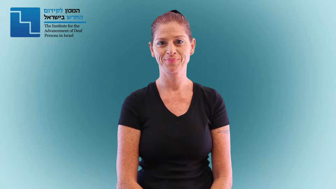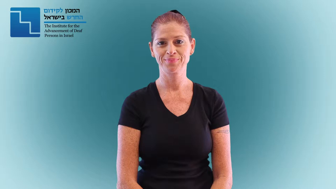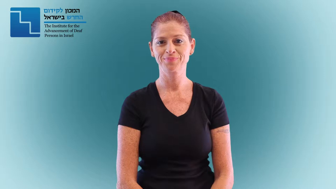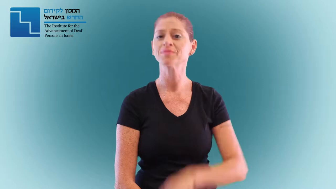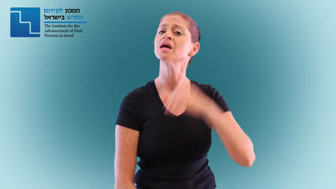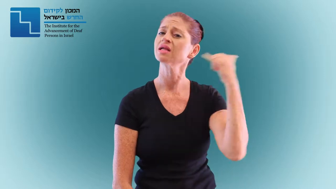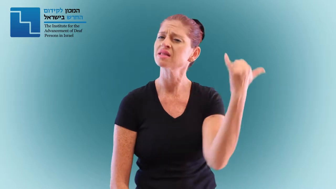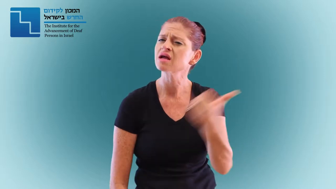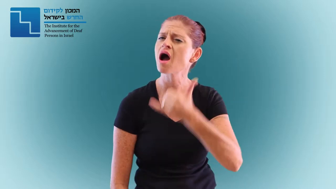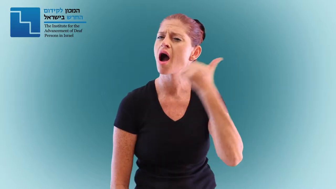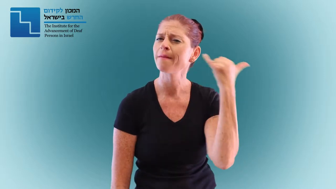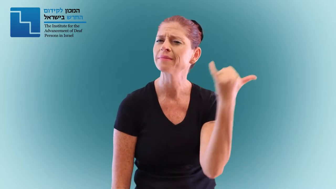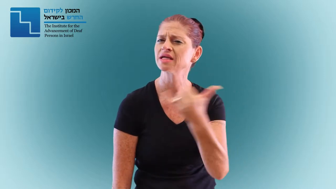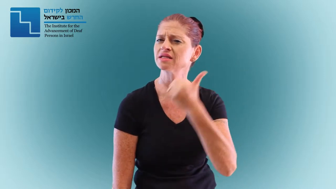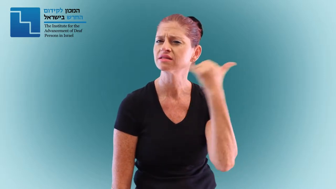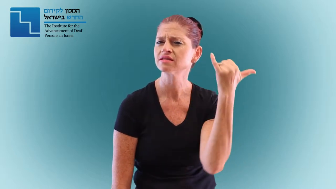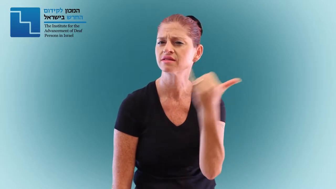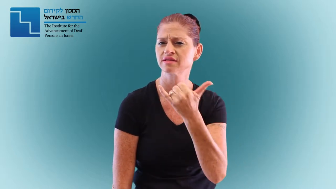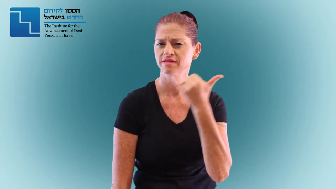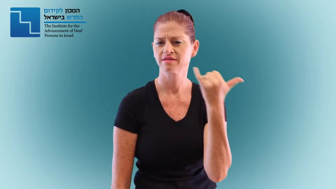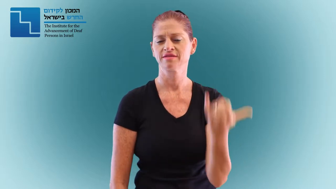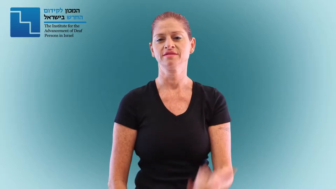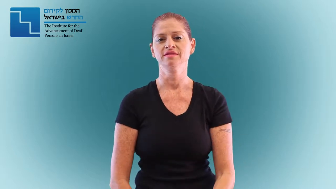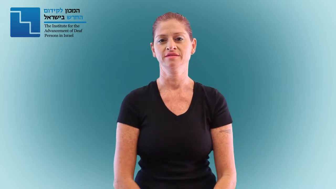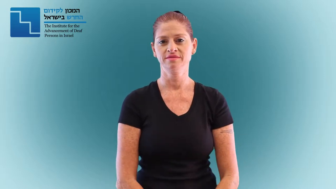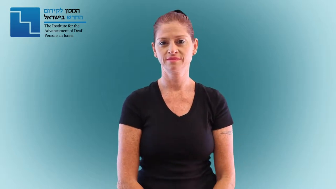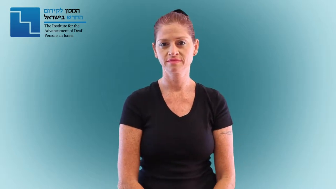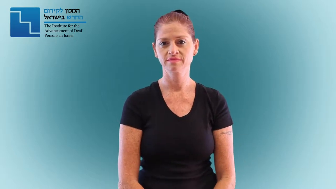תמיד